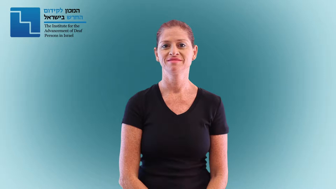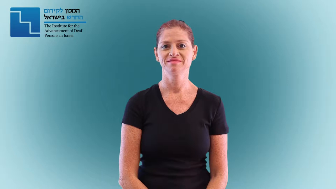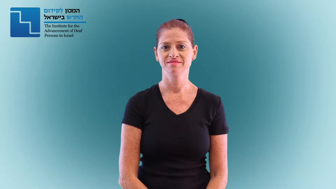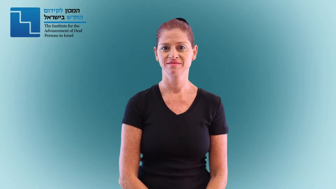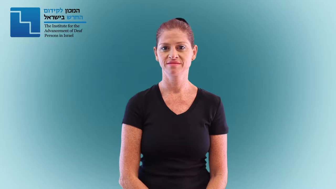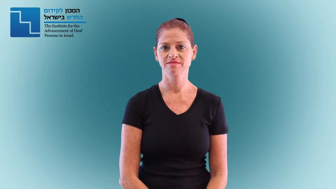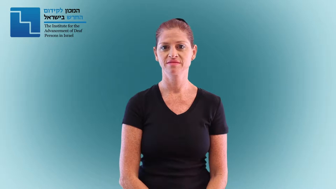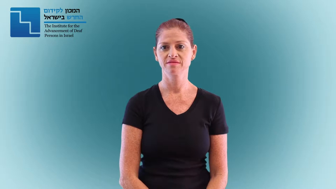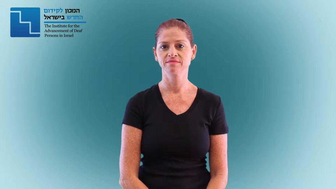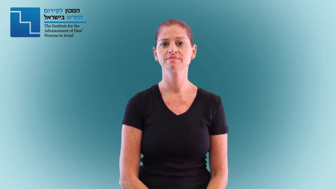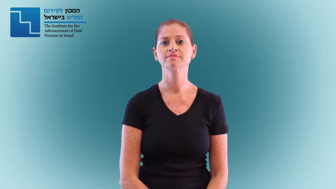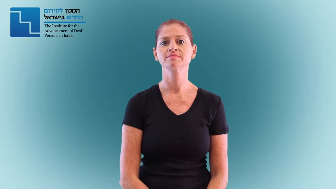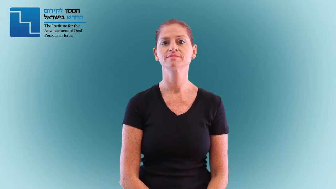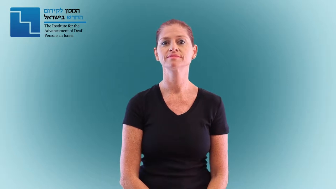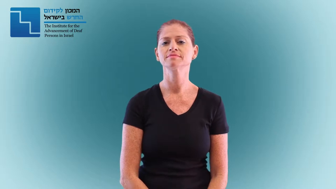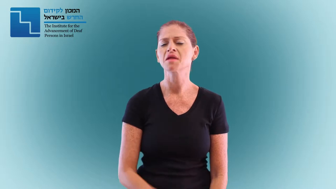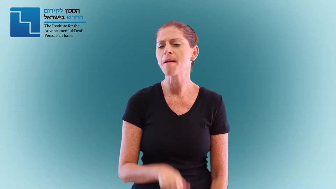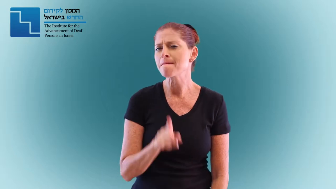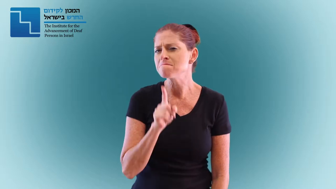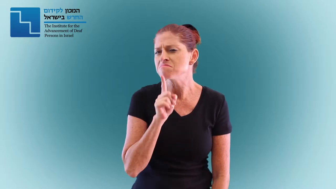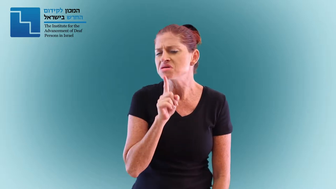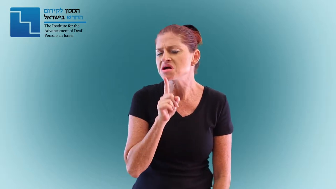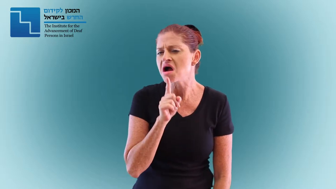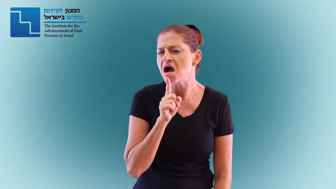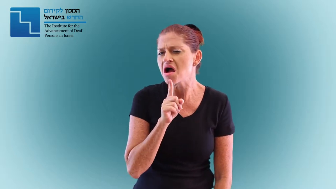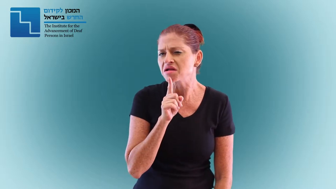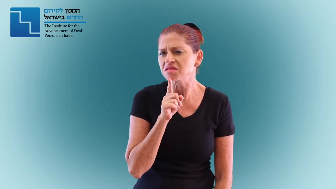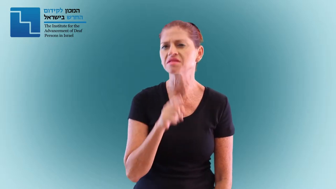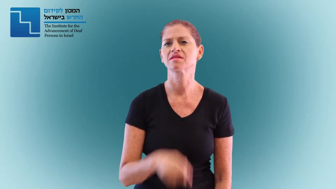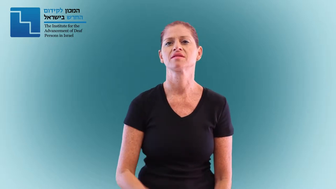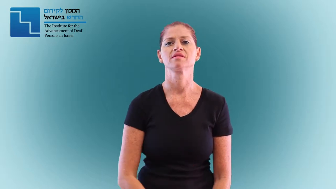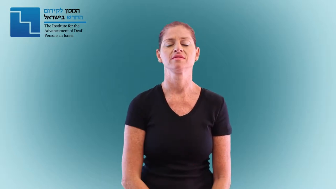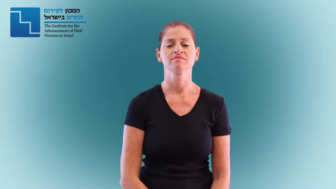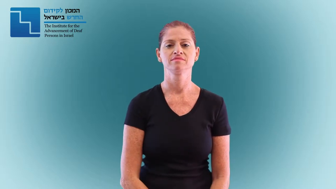מעט